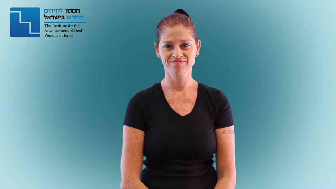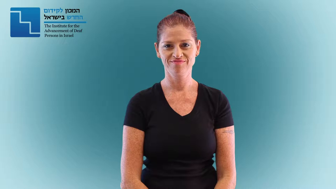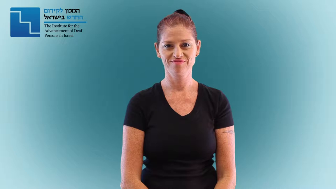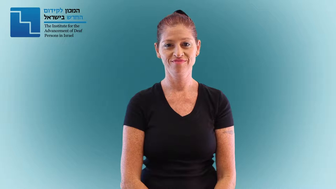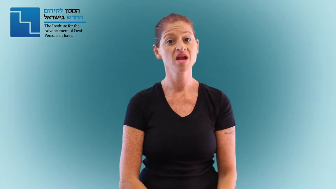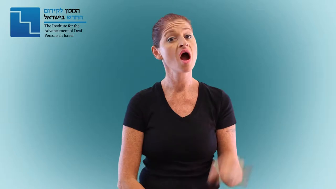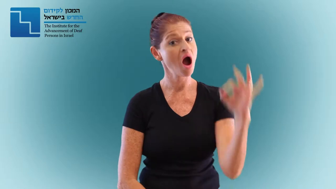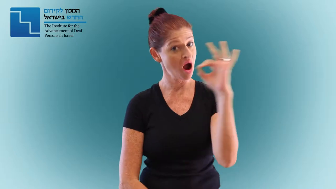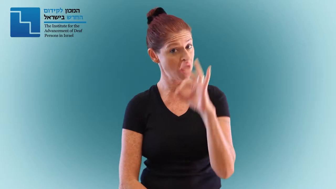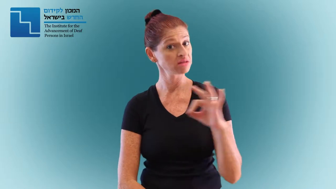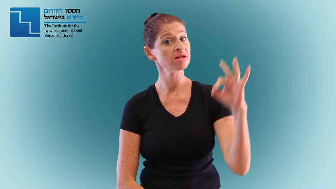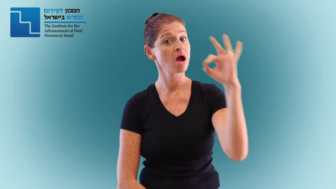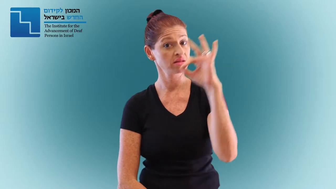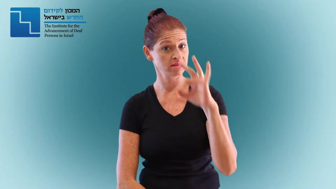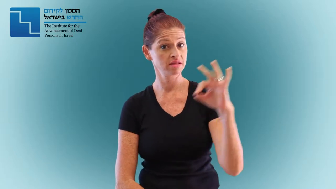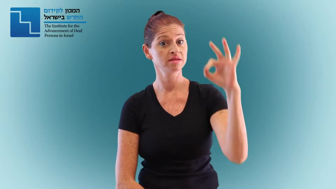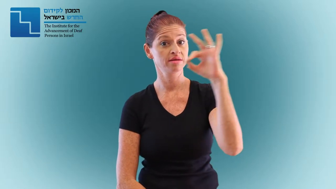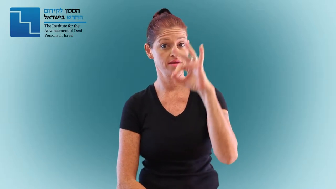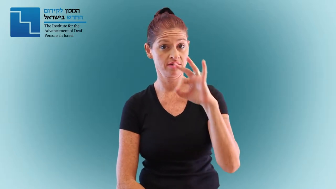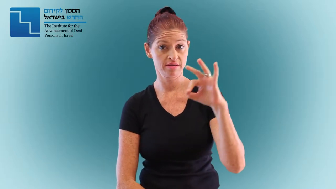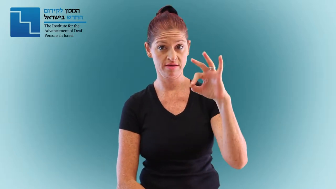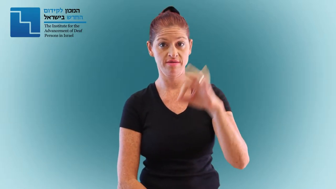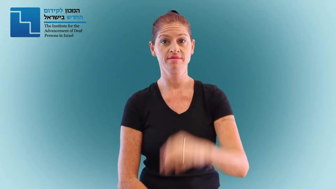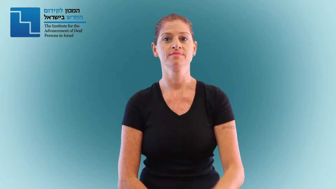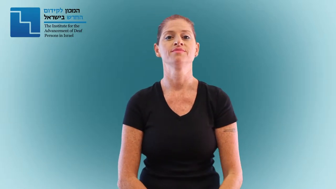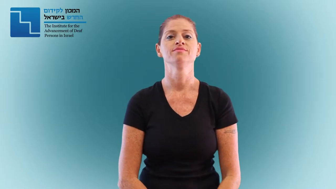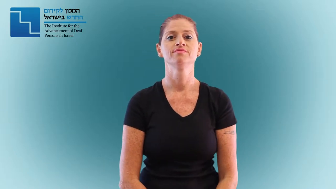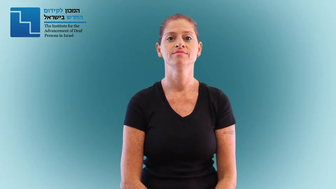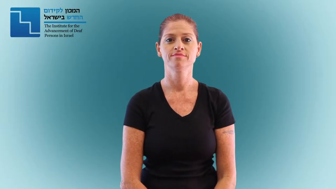עדיין